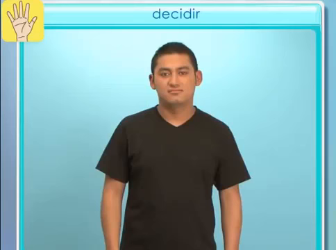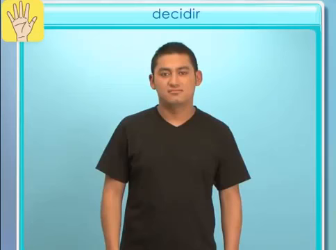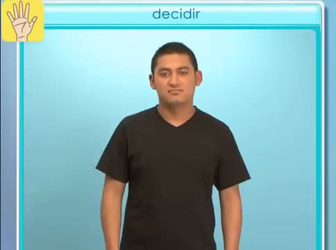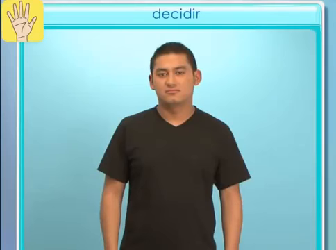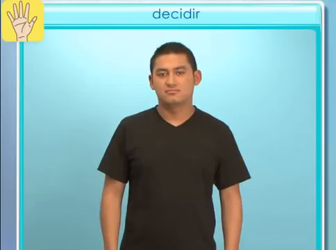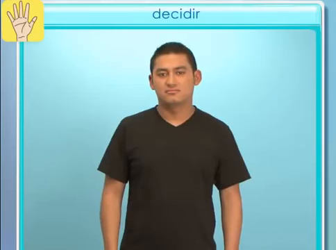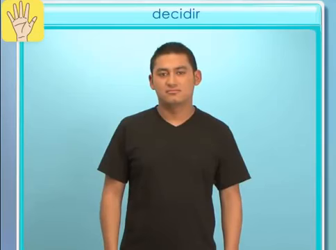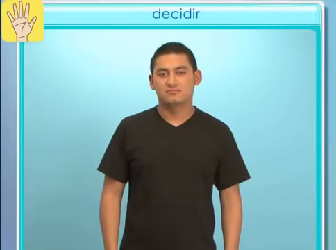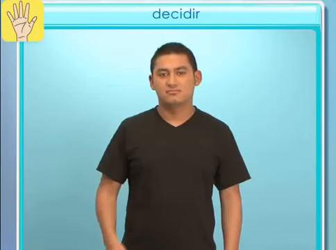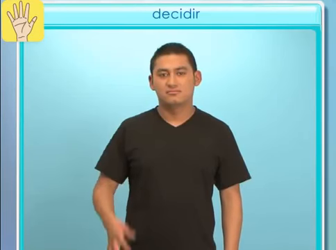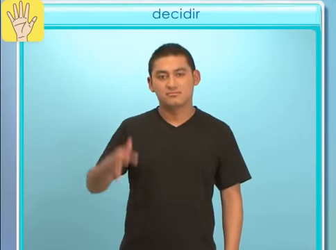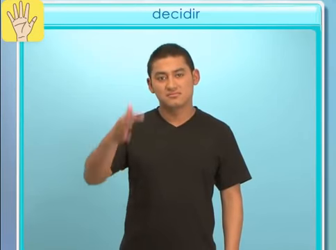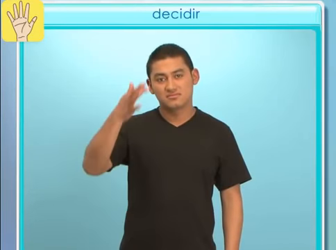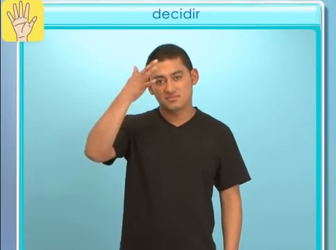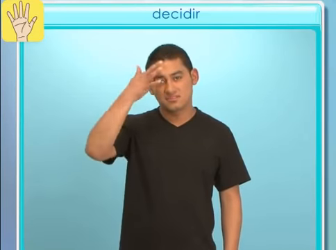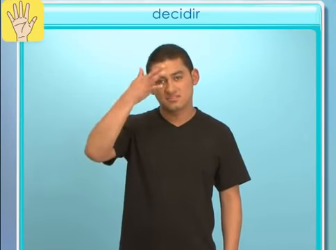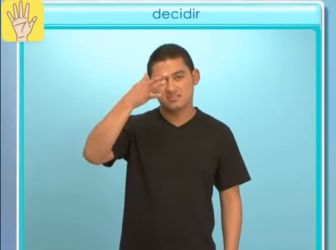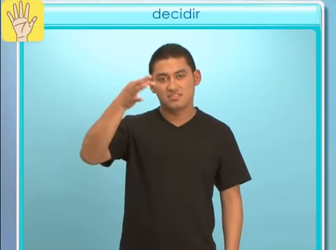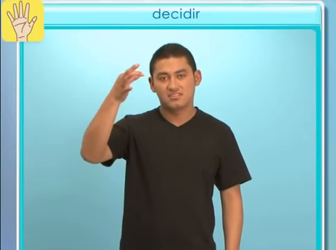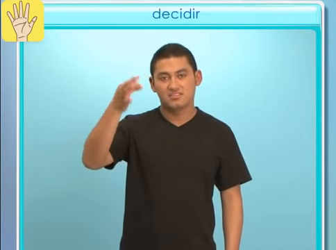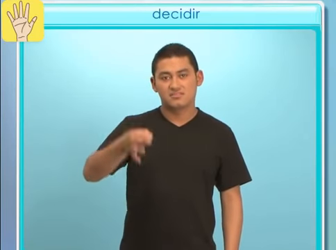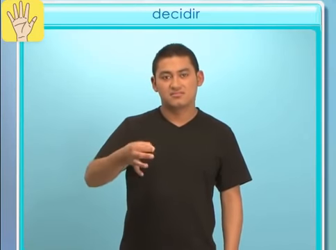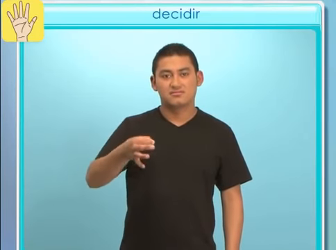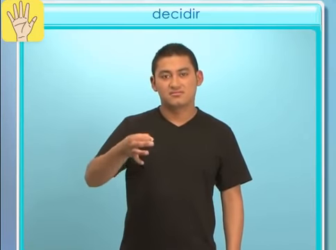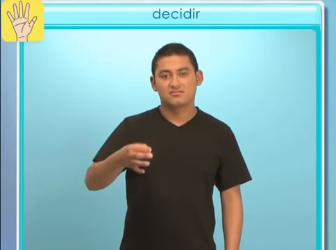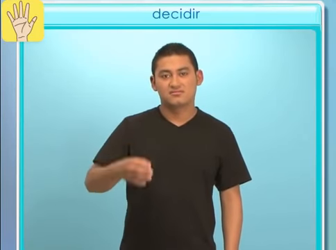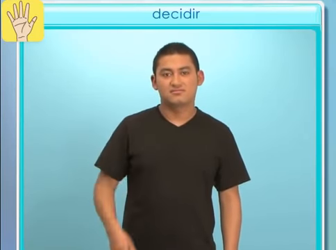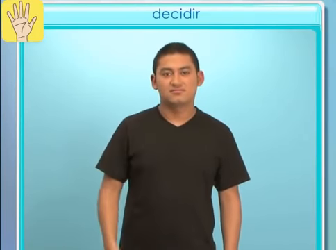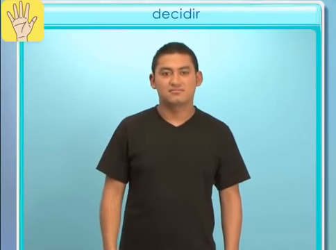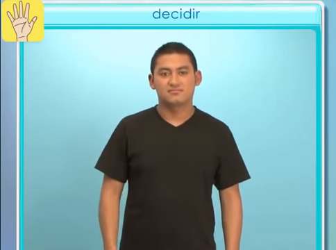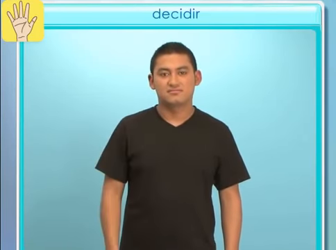DECIDIR